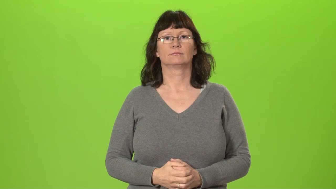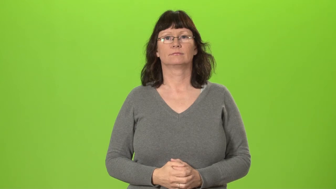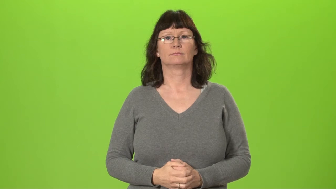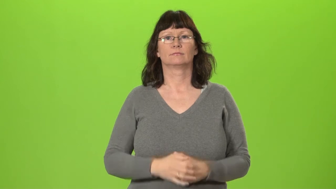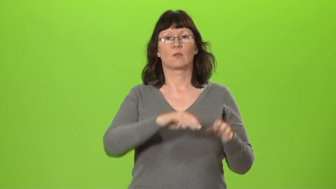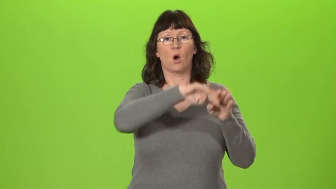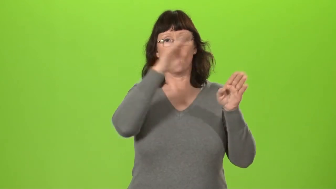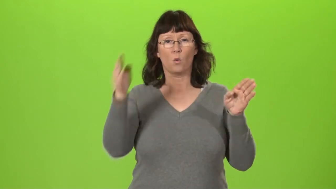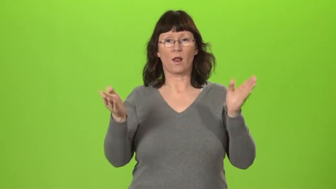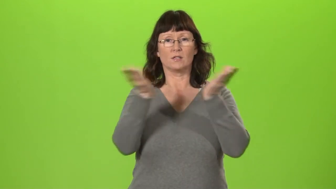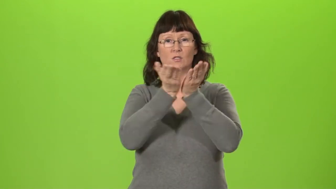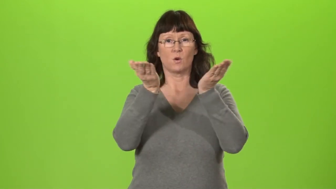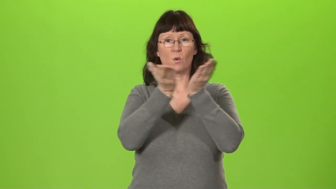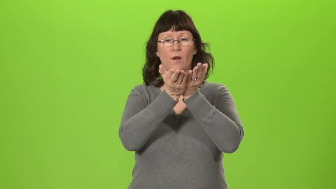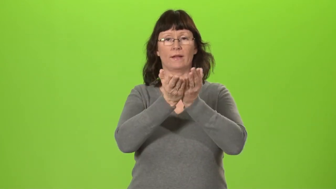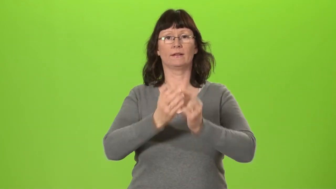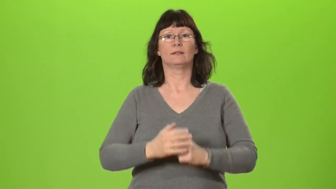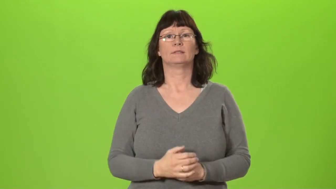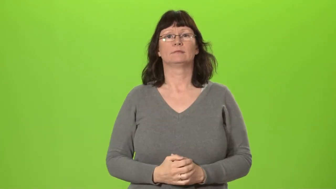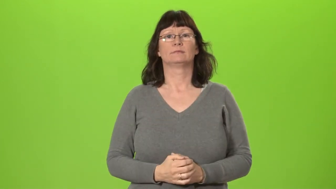Hólaskóli